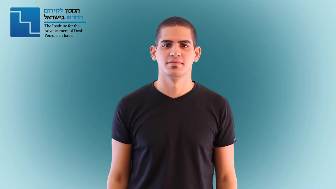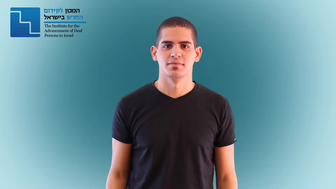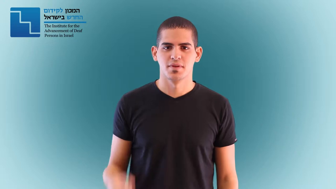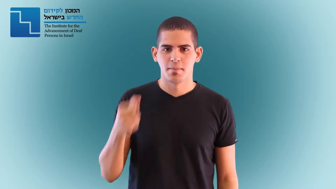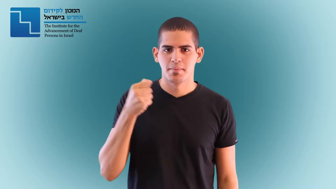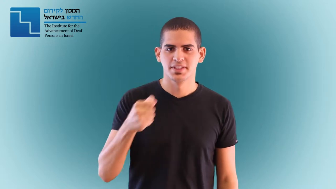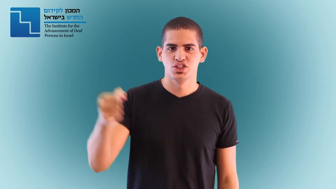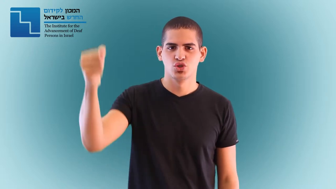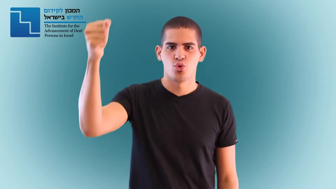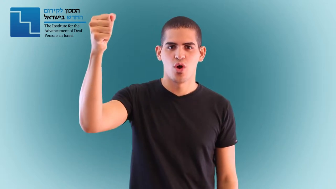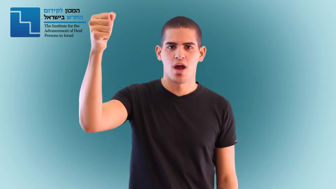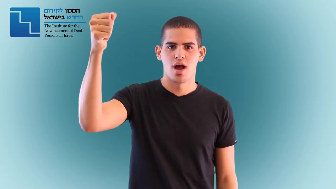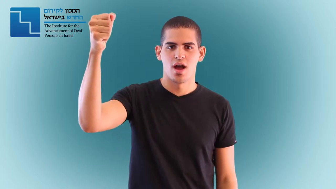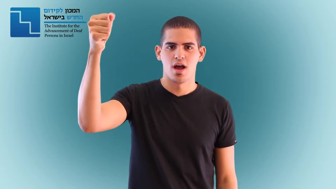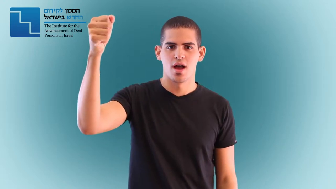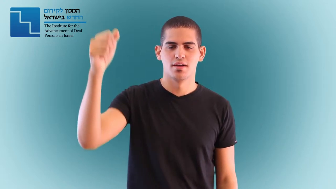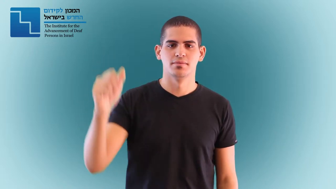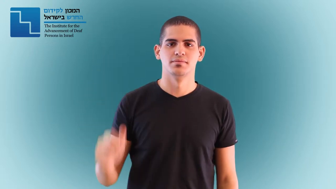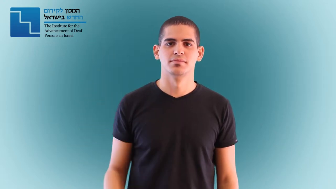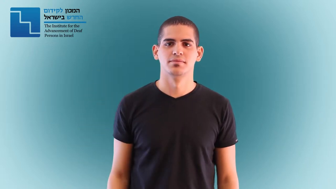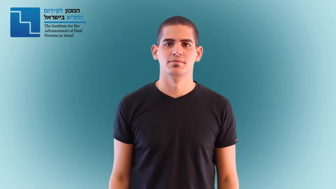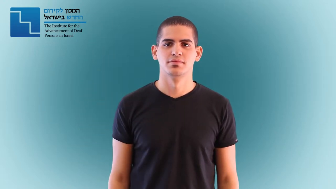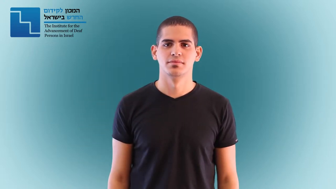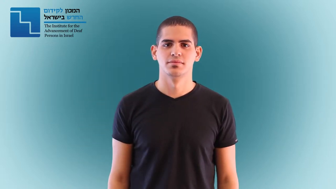משואה